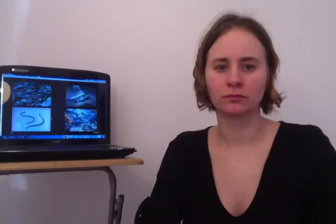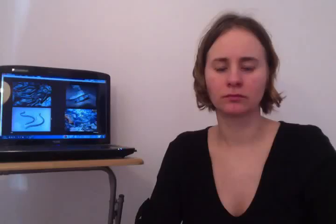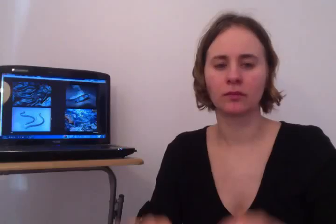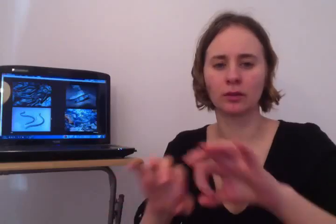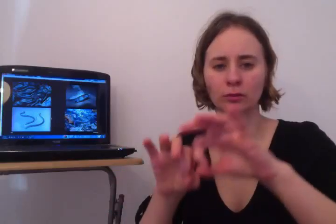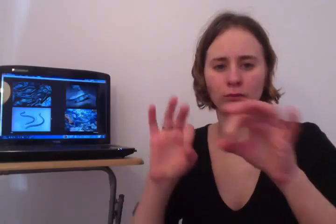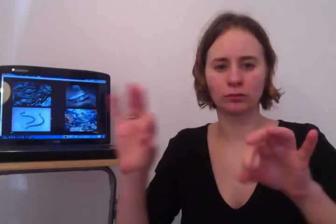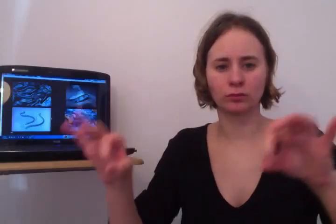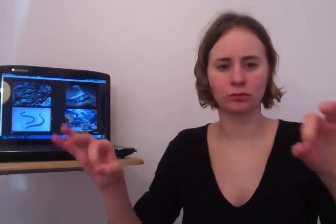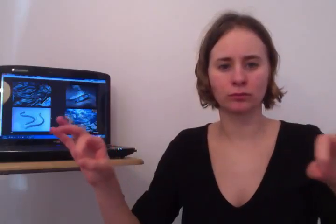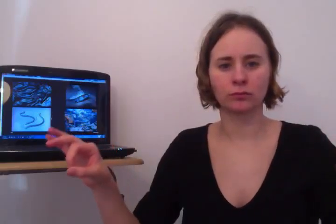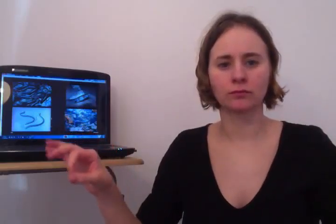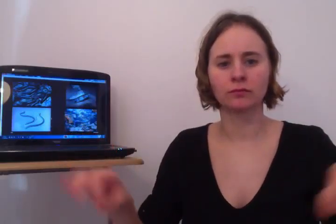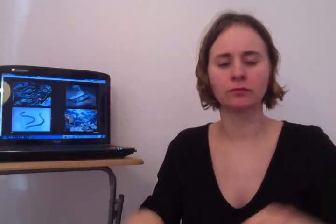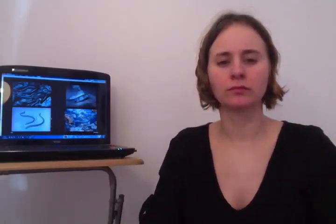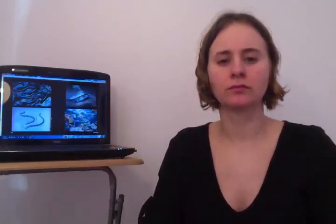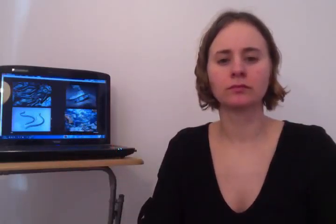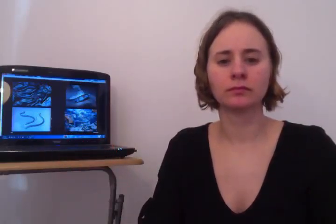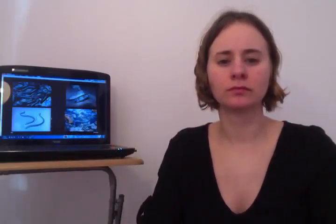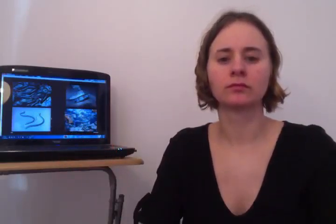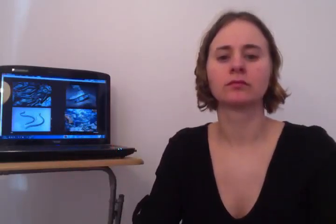ungurys